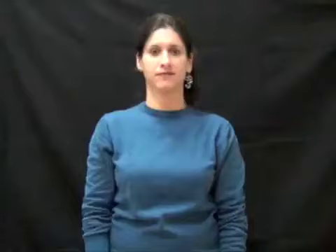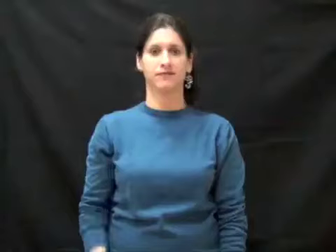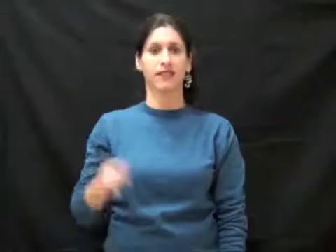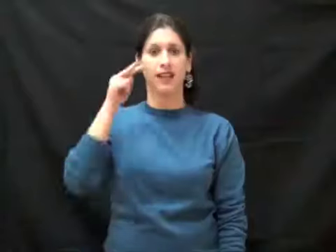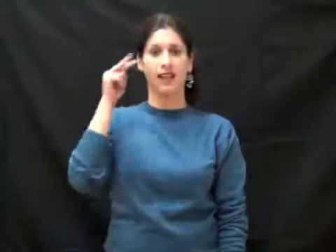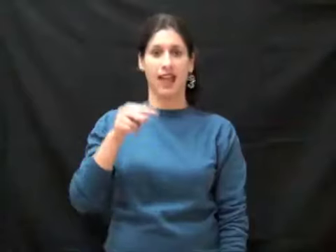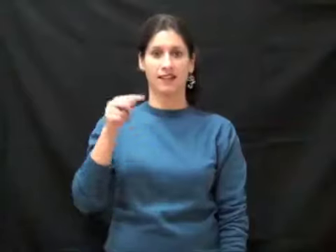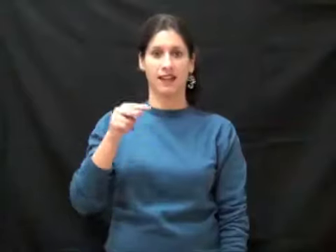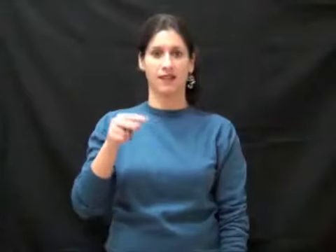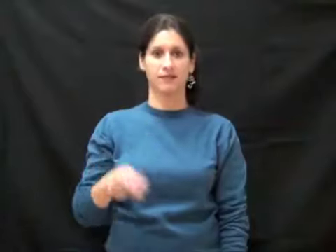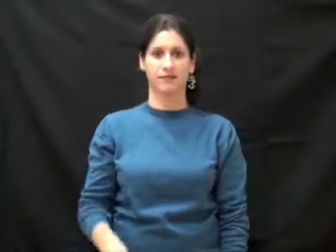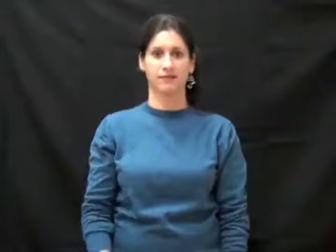Enna